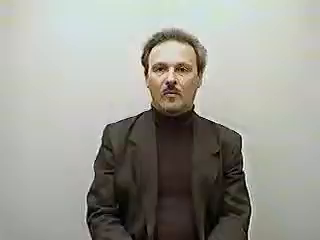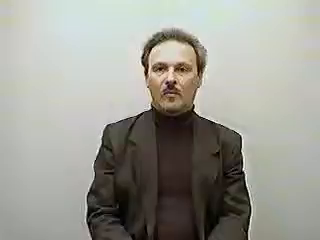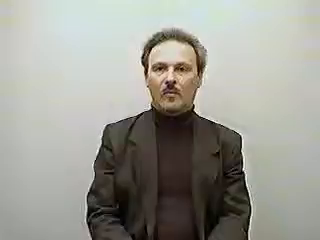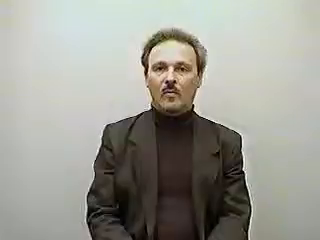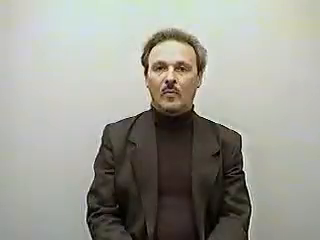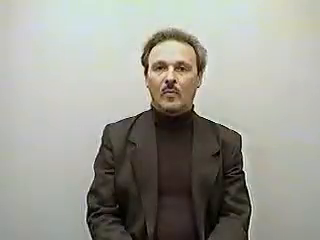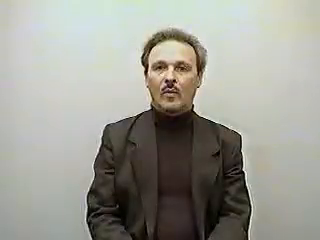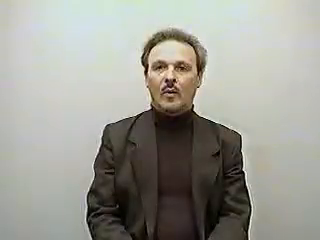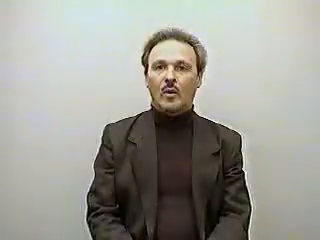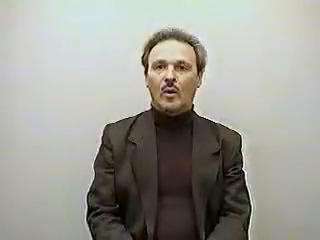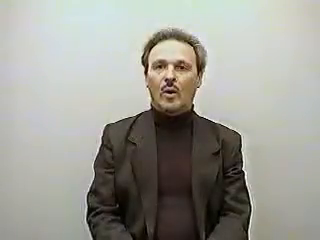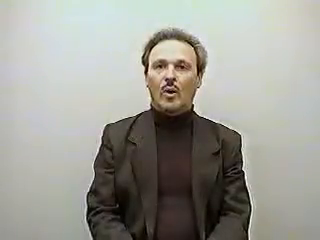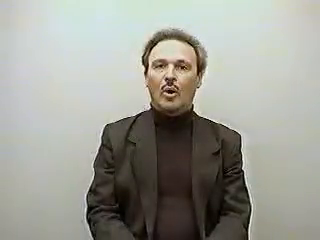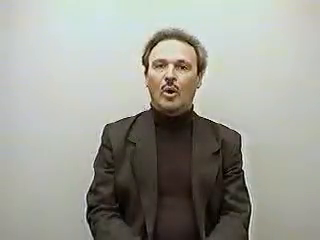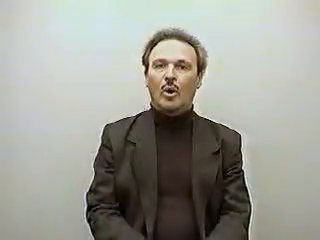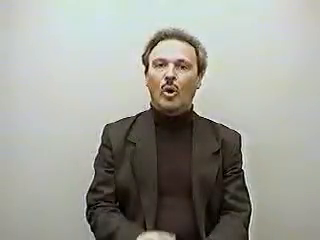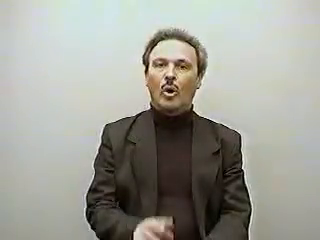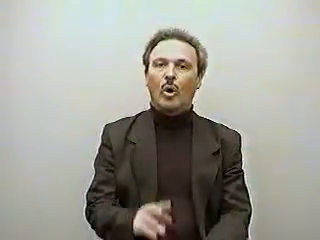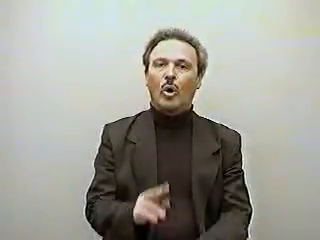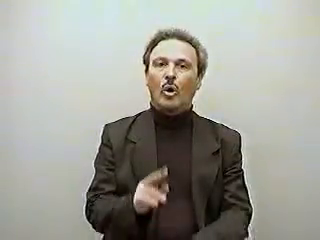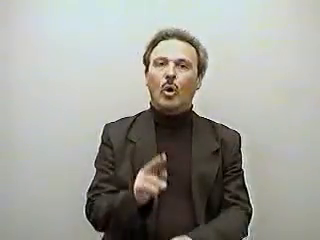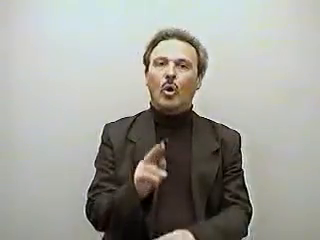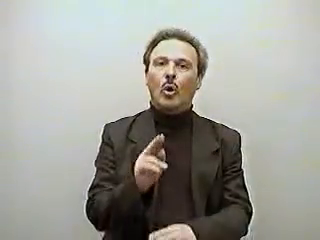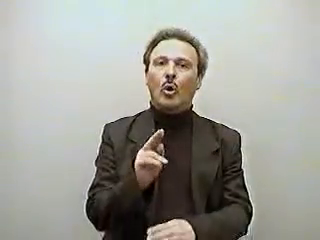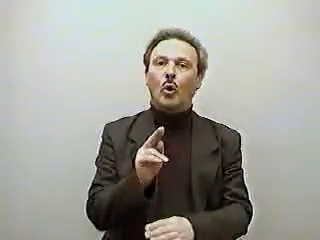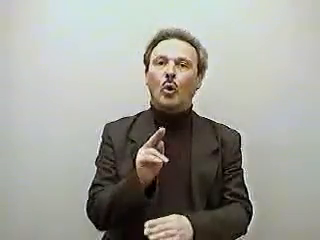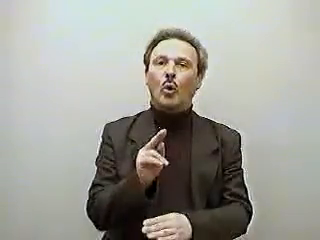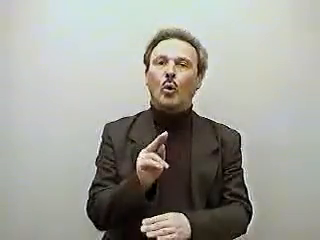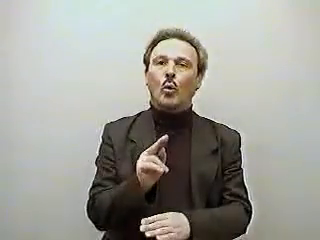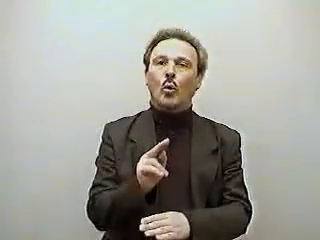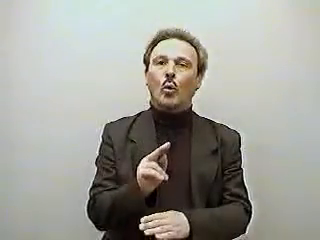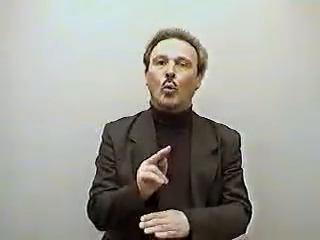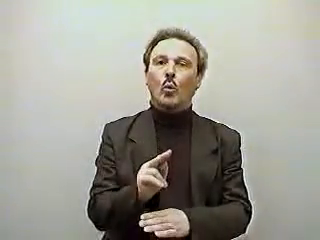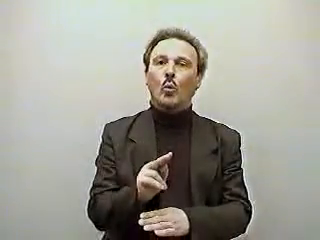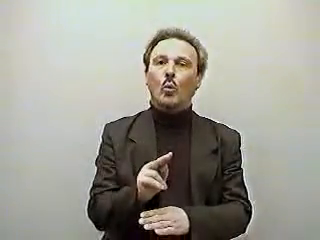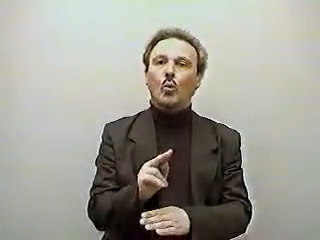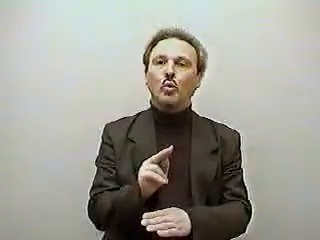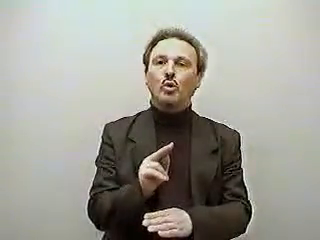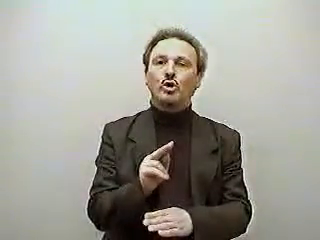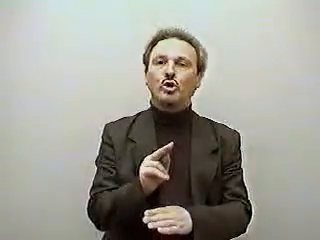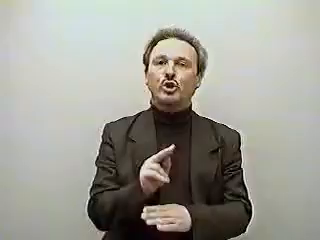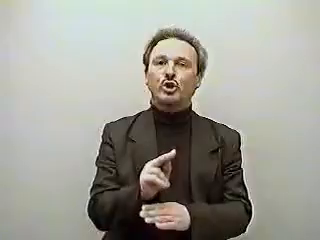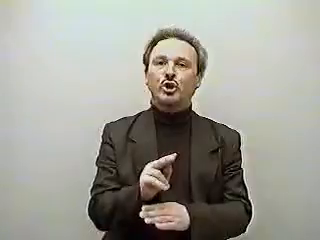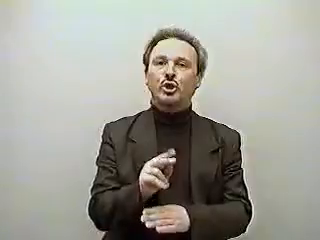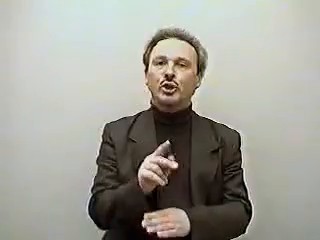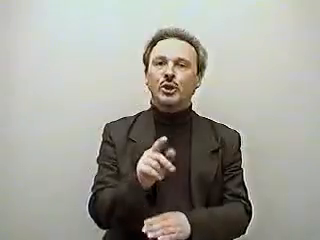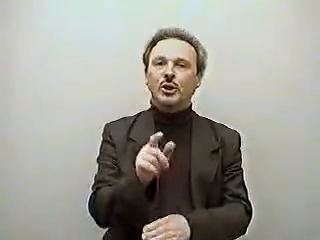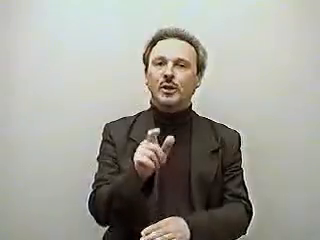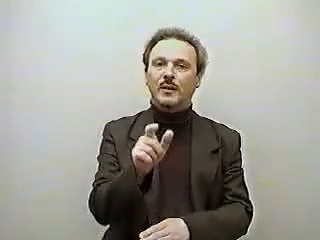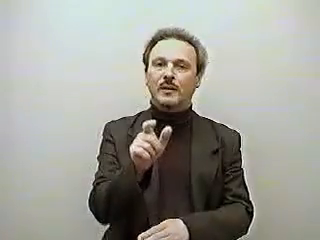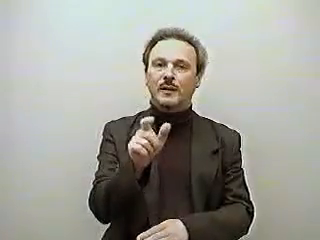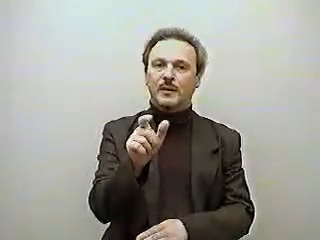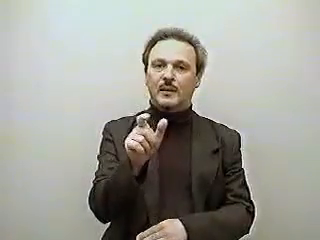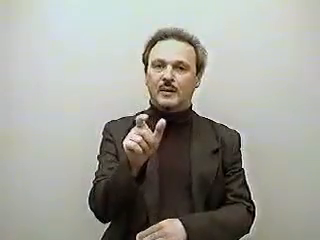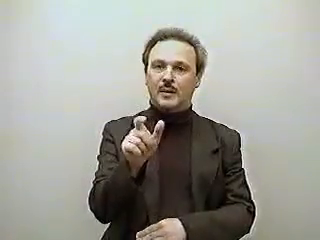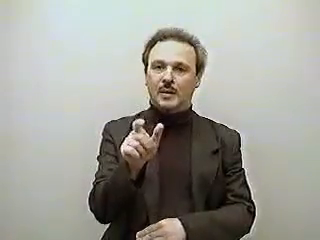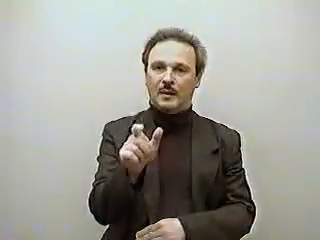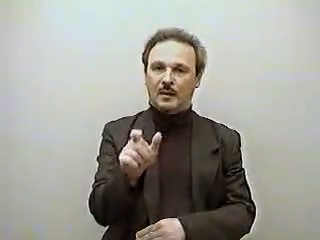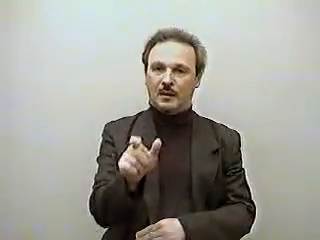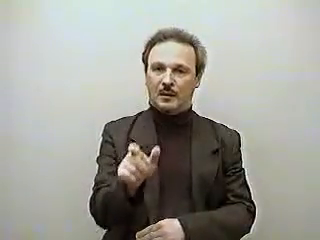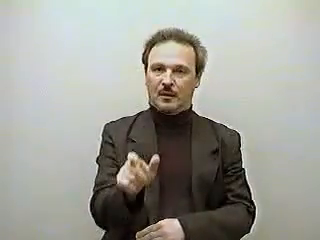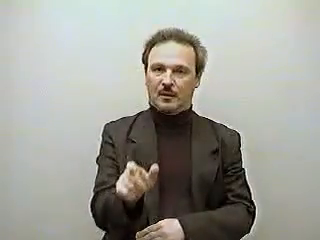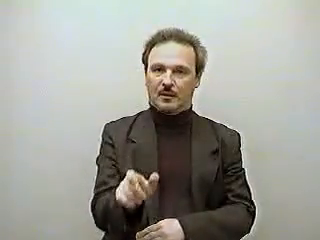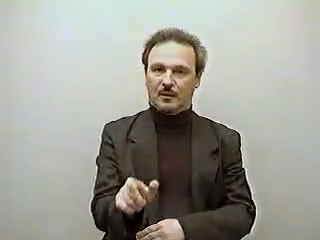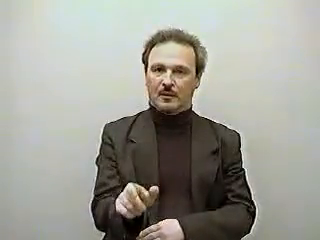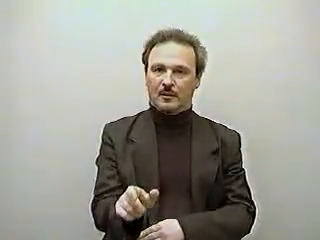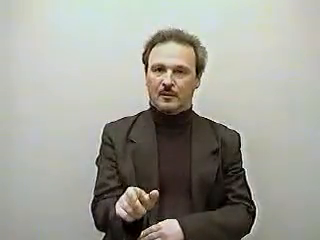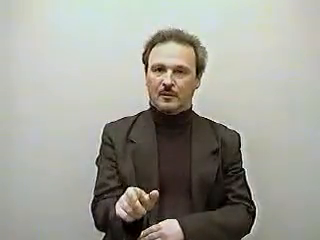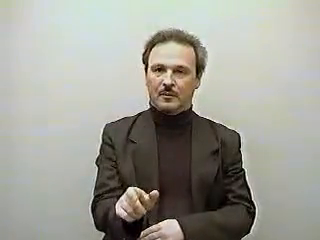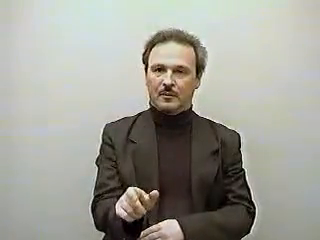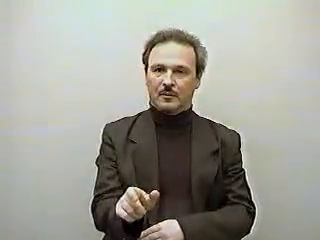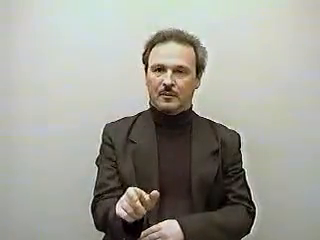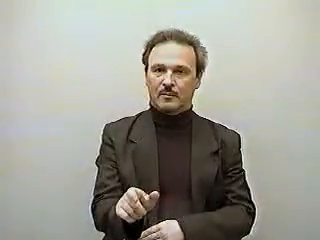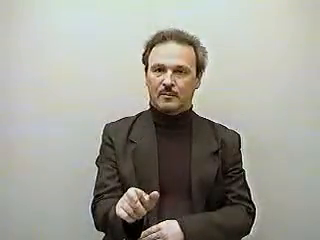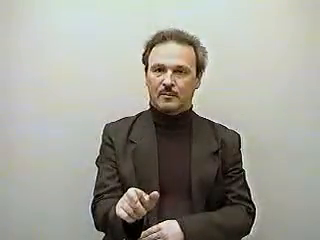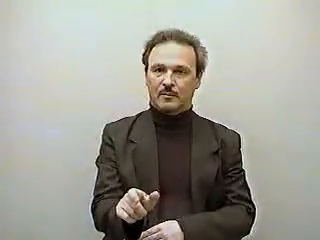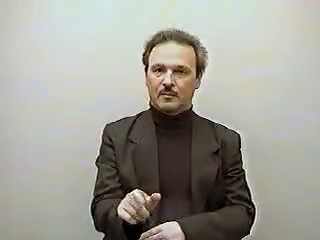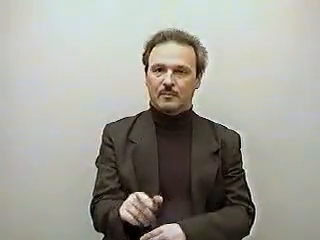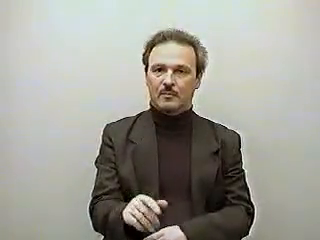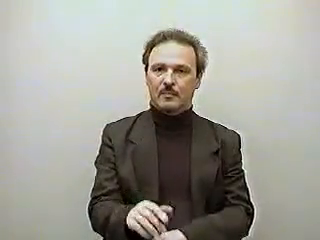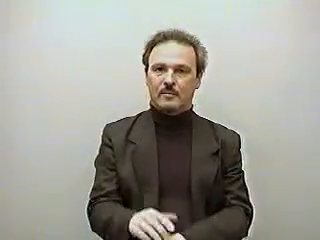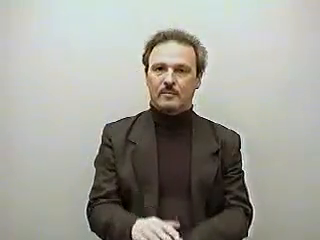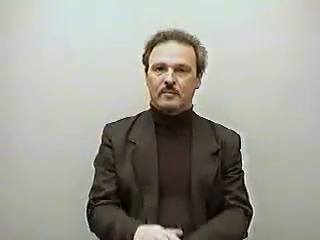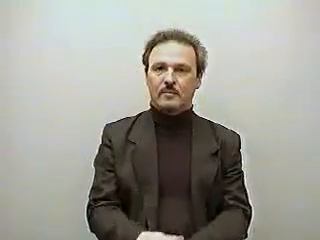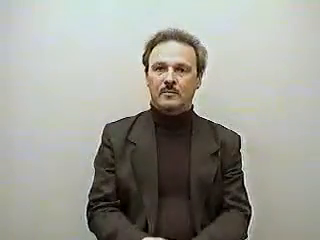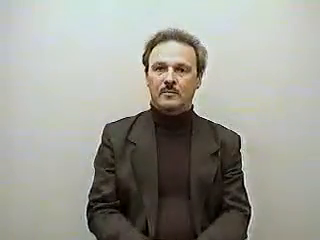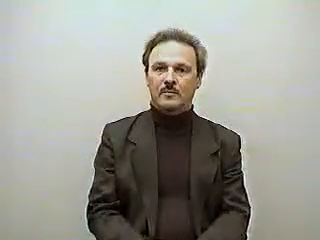учитель